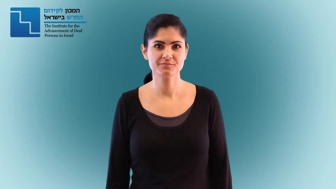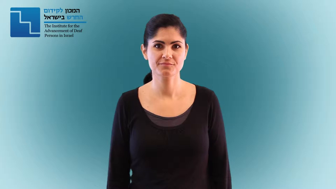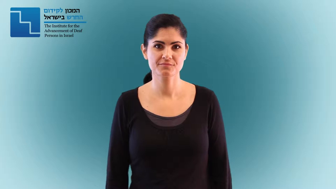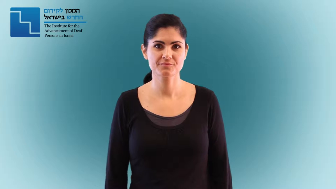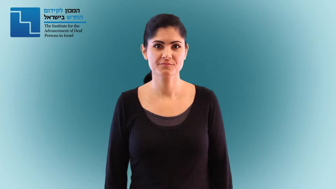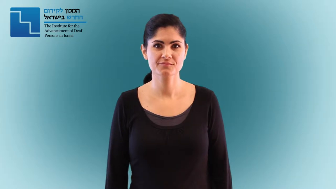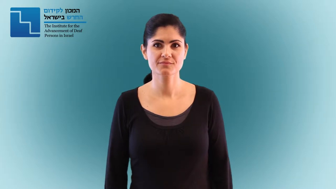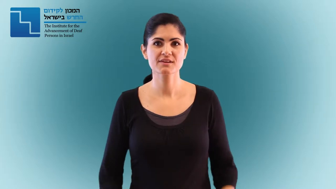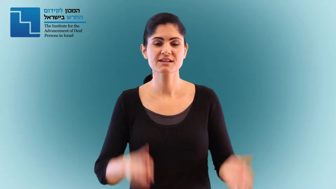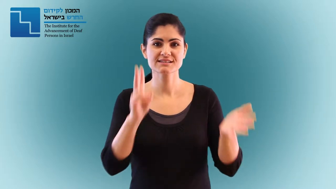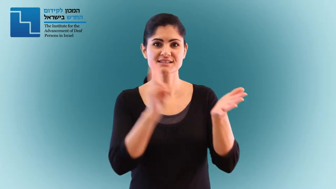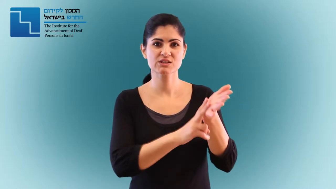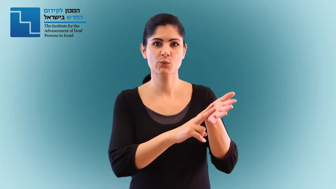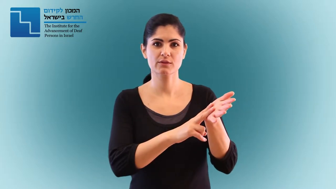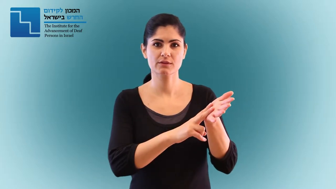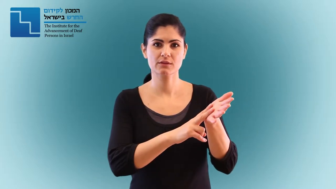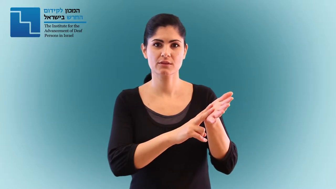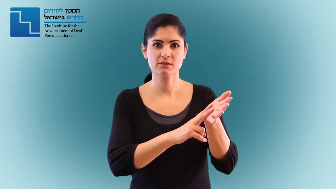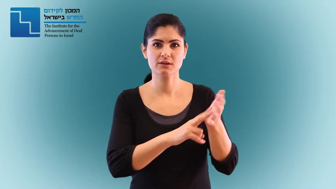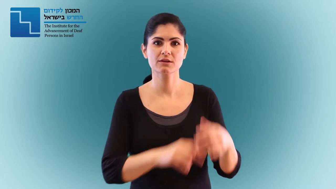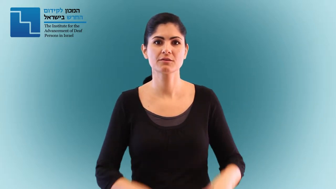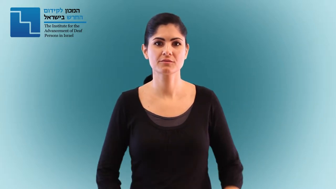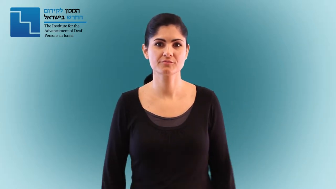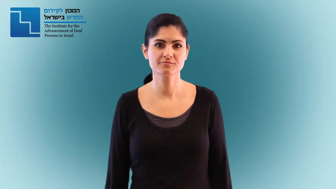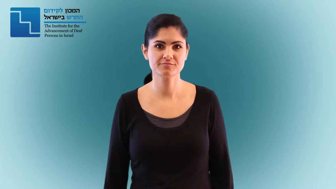זכות